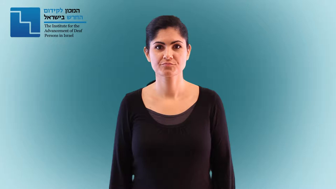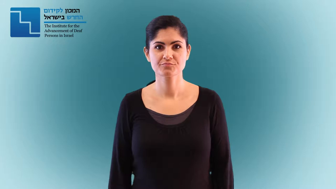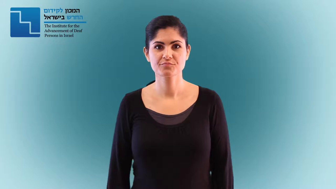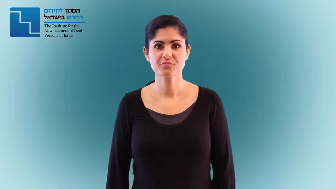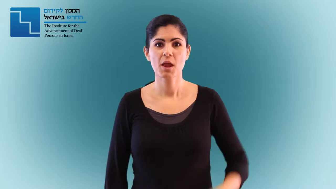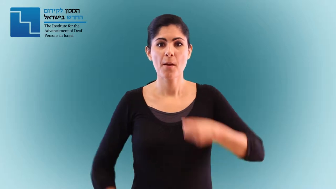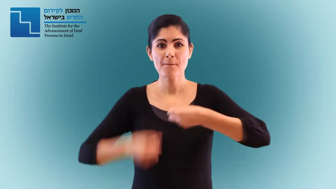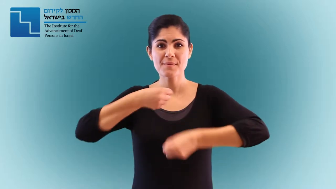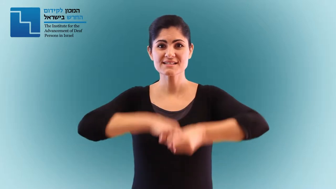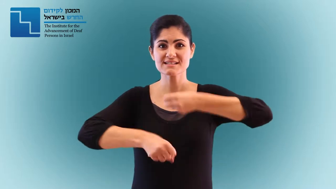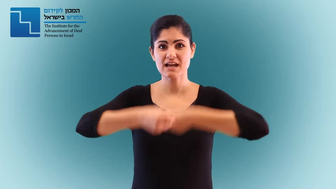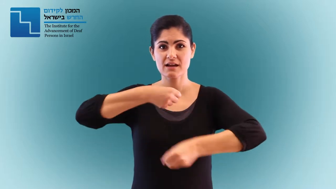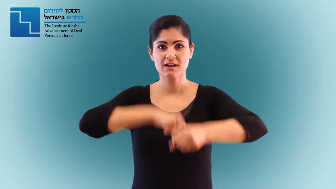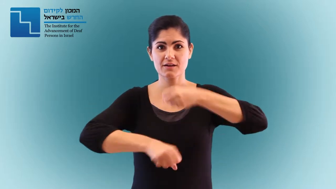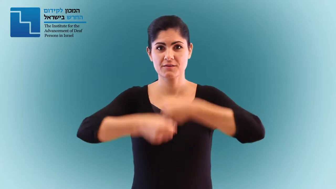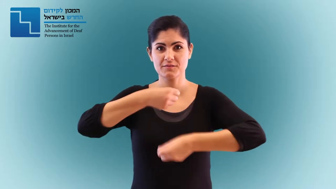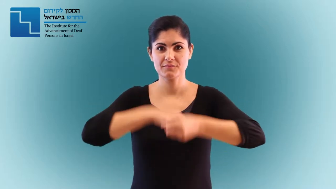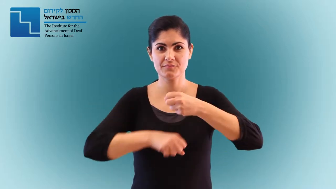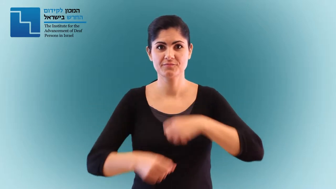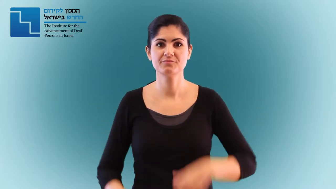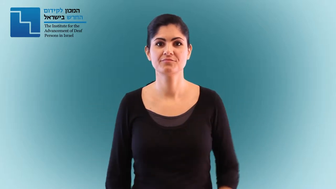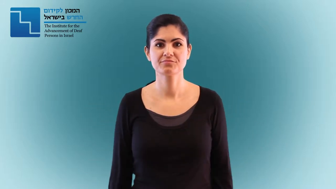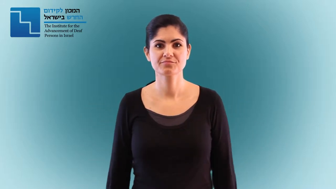בצק